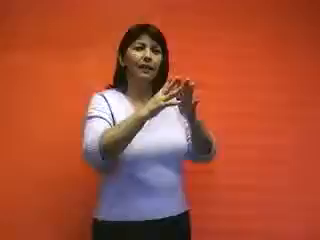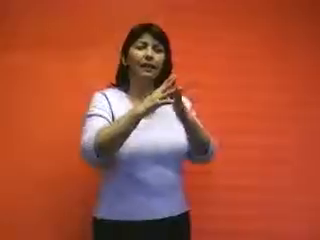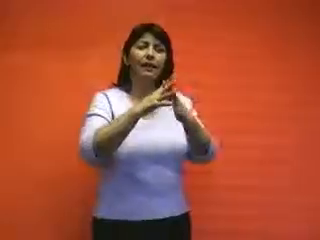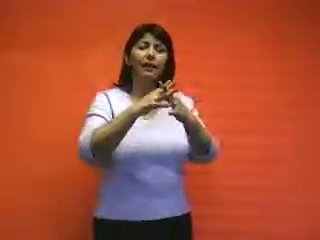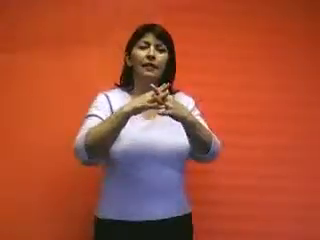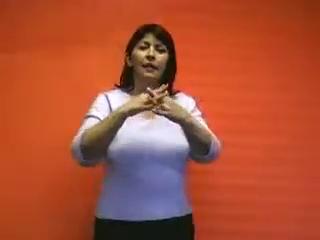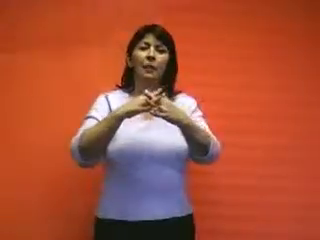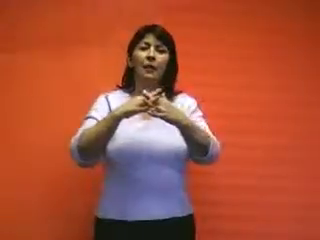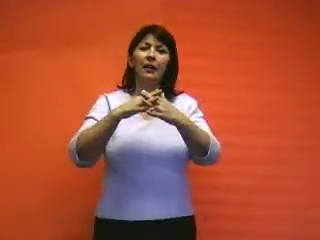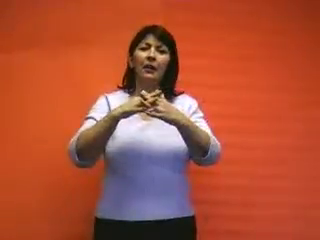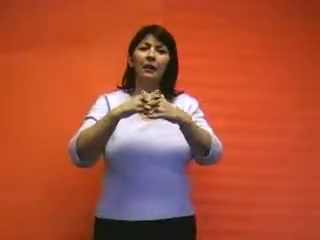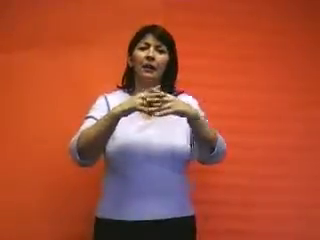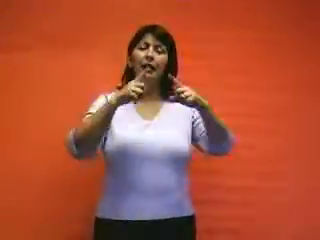W